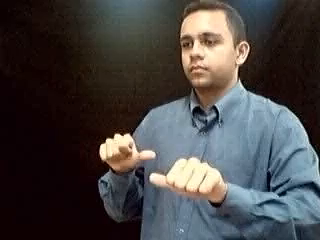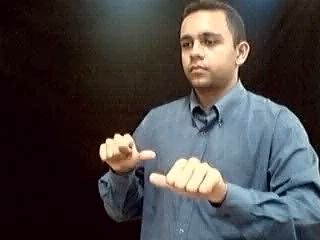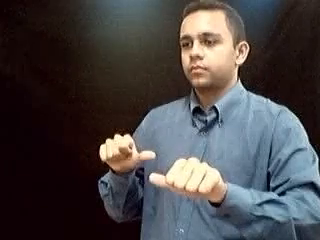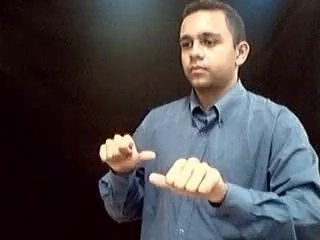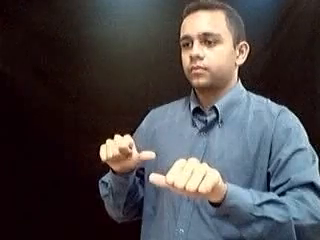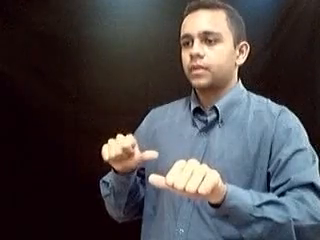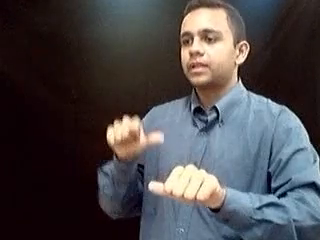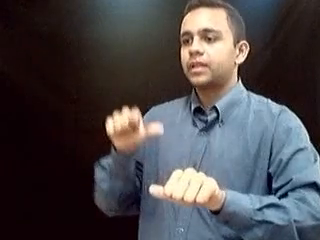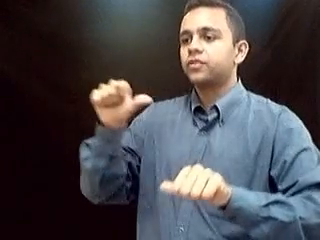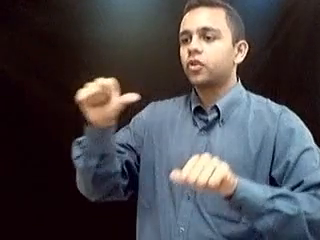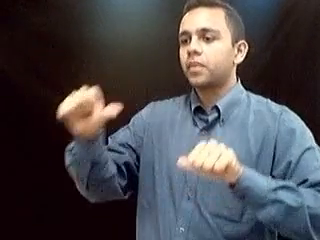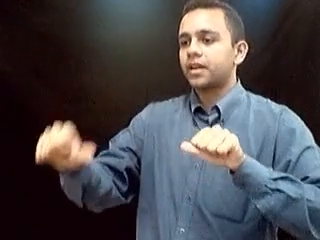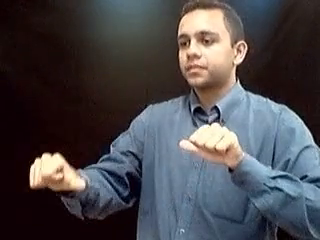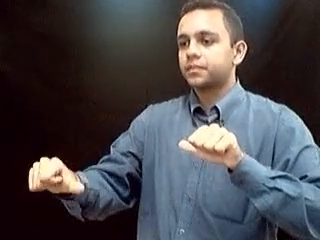transformar